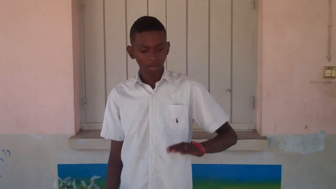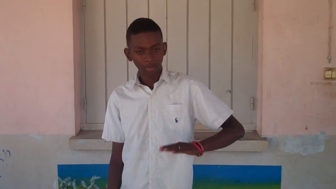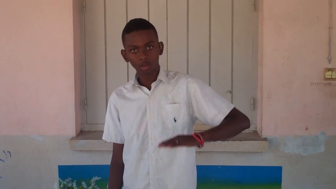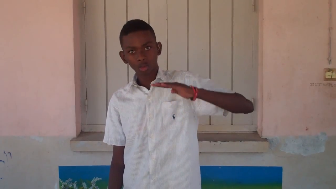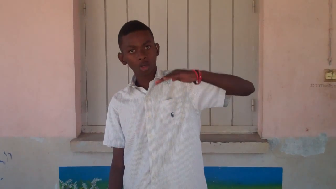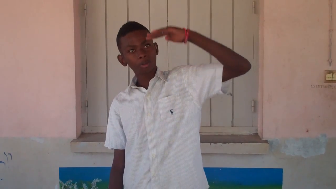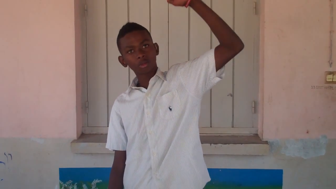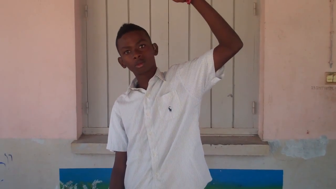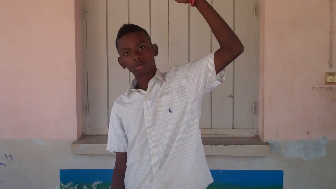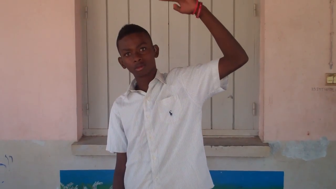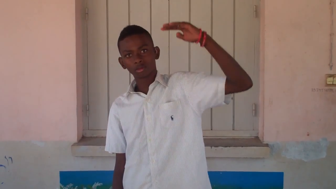mitombo